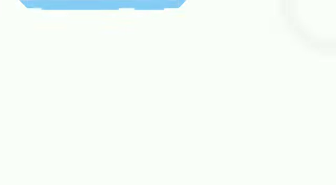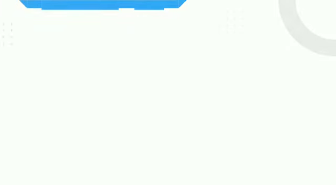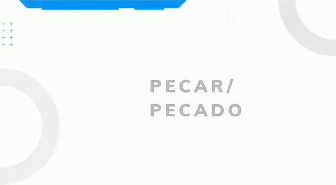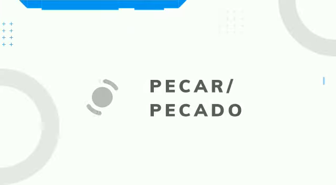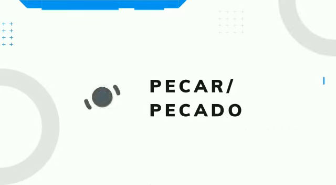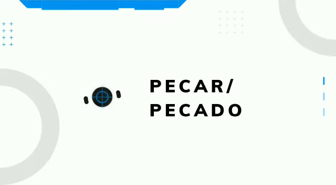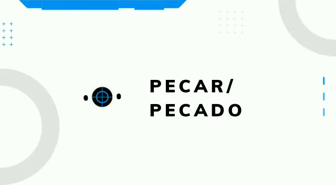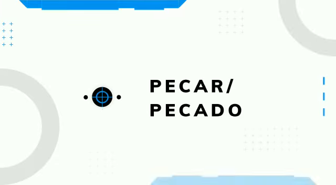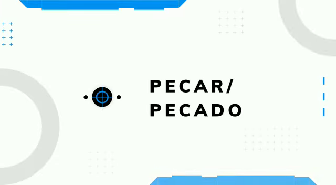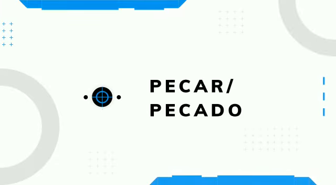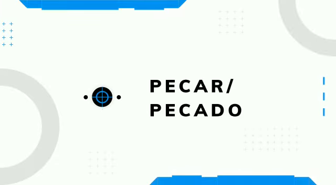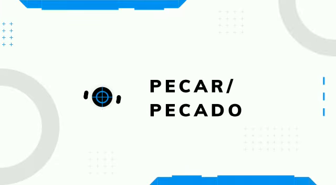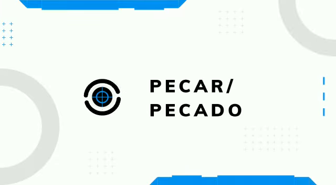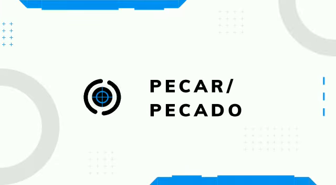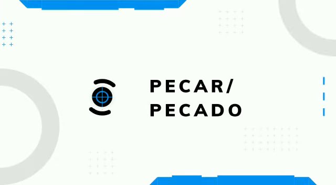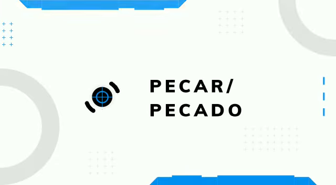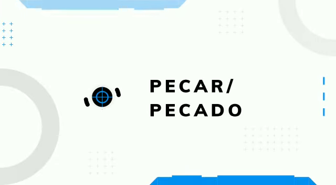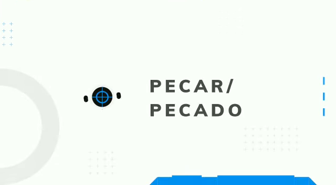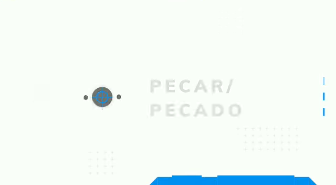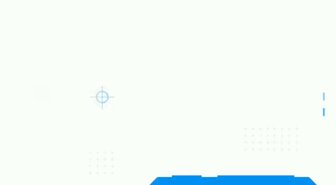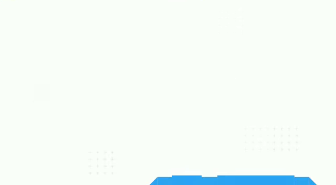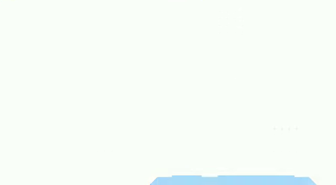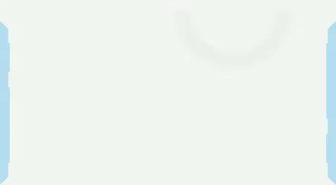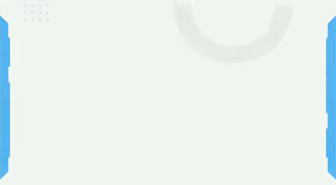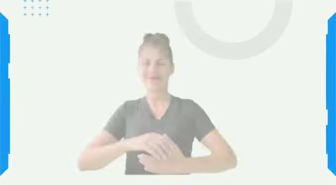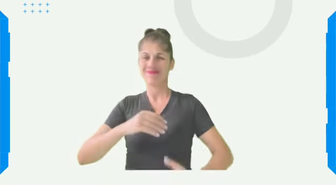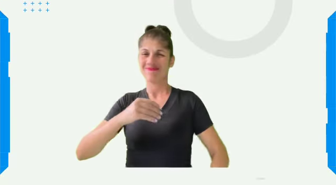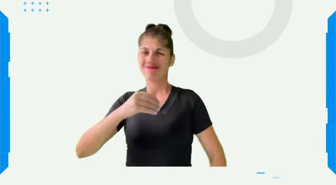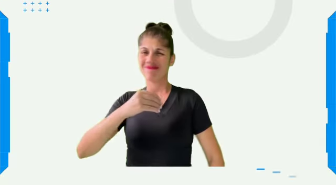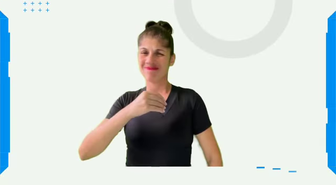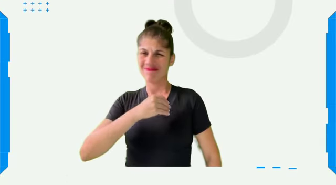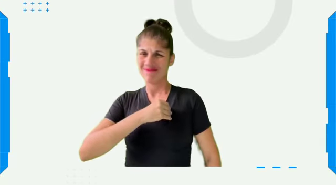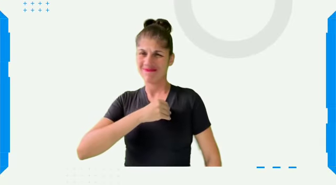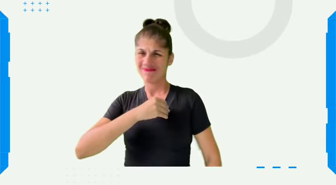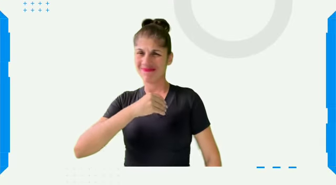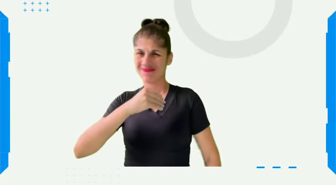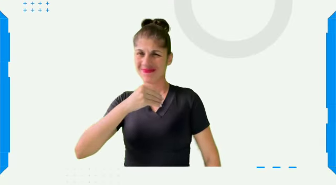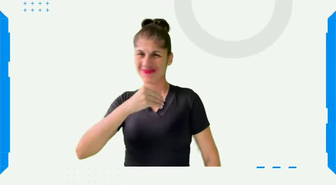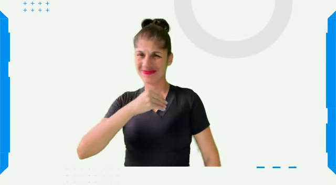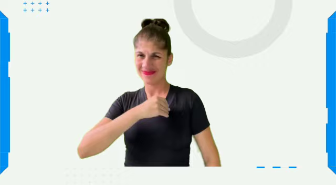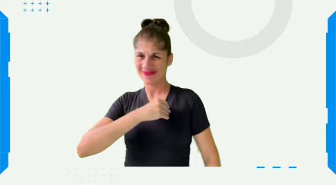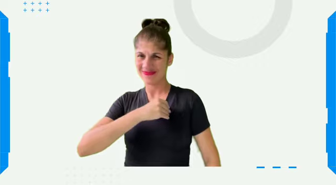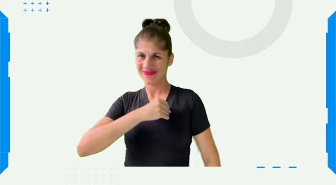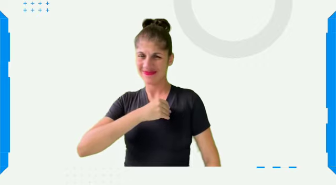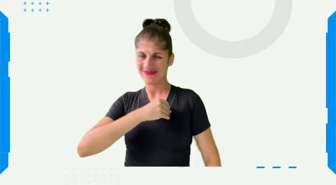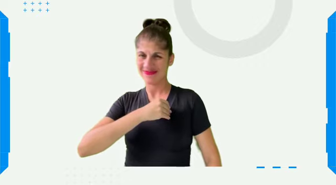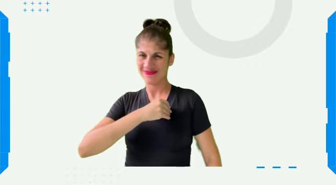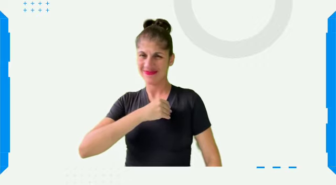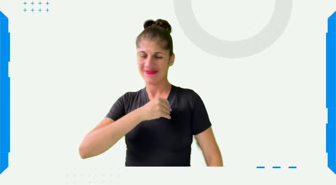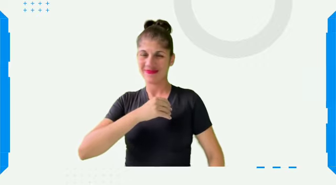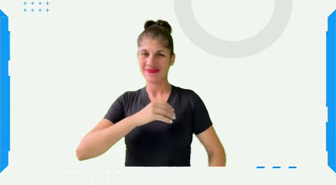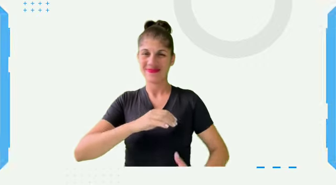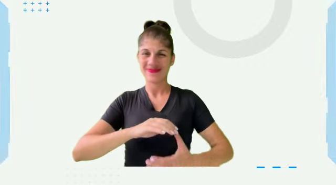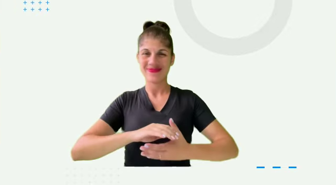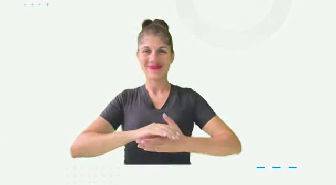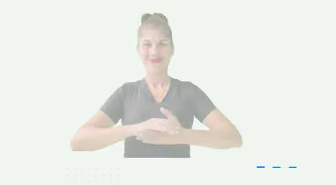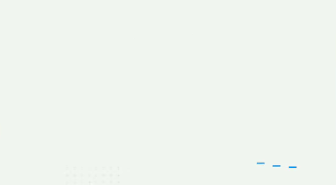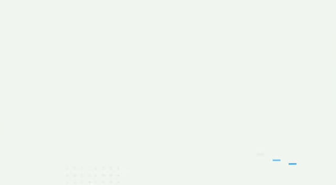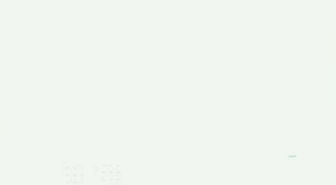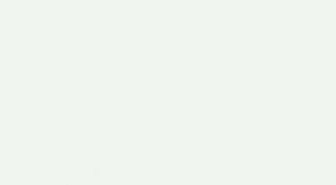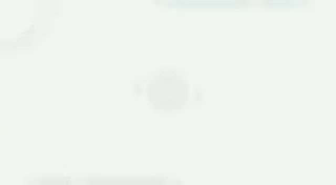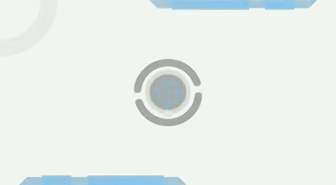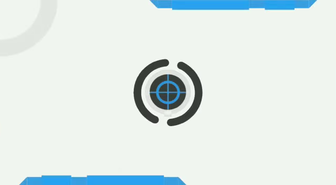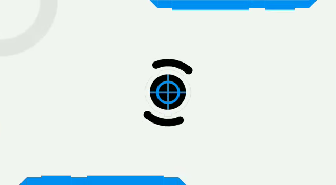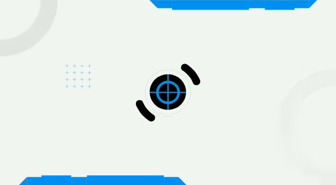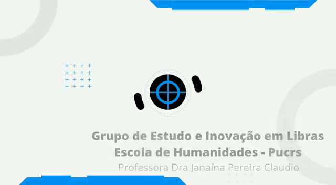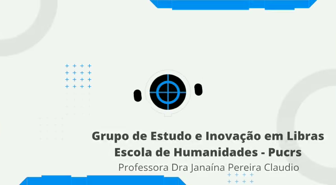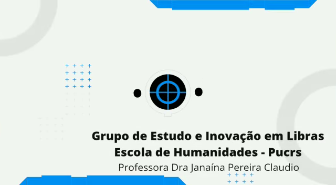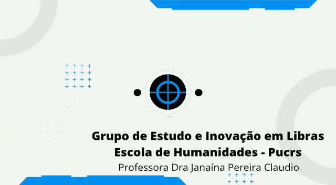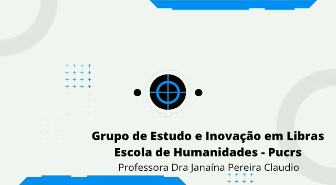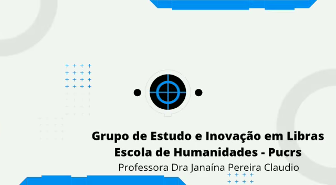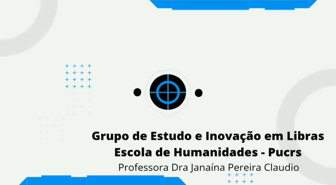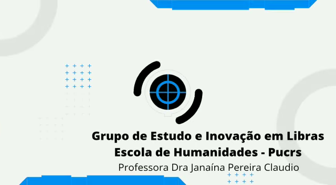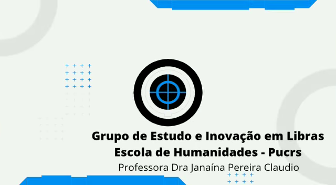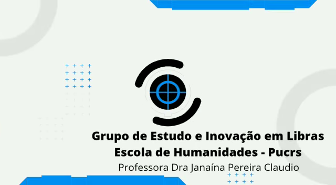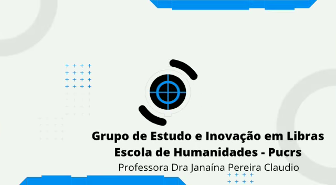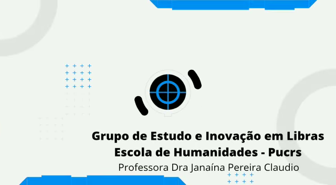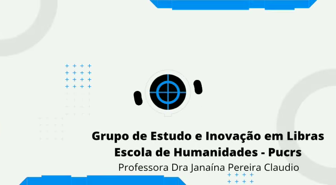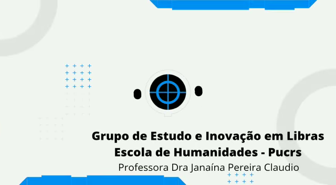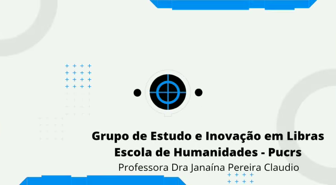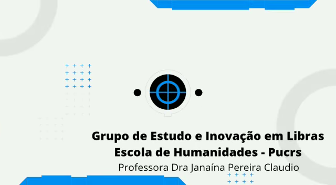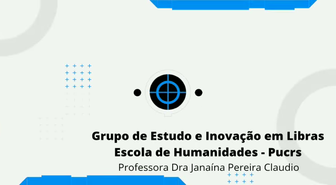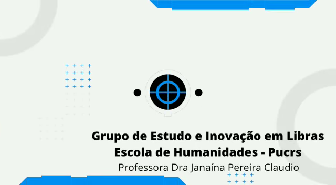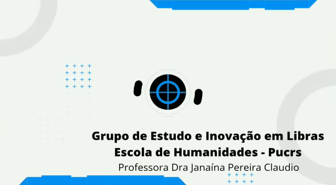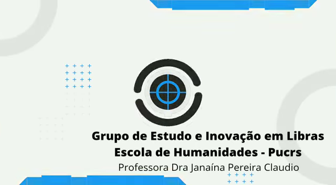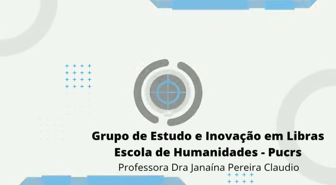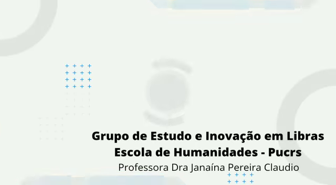Pecar/Pecado